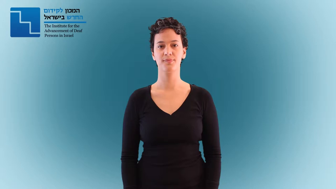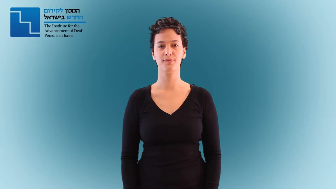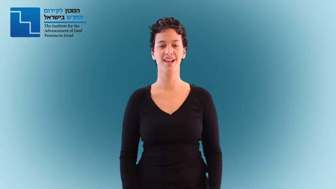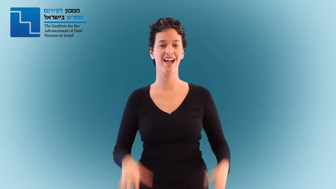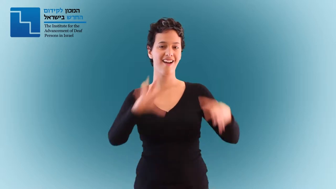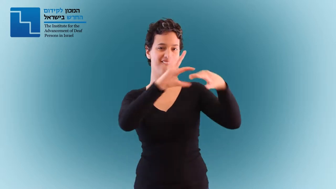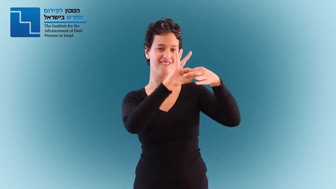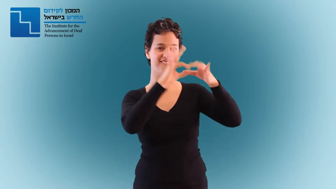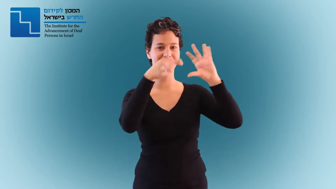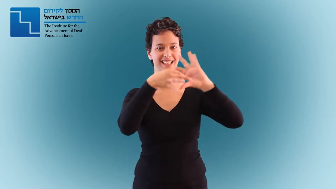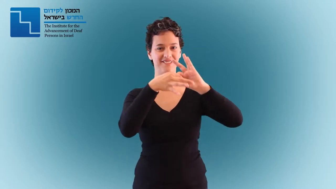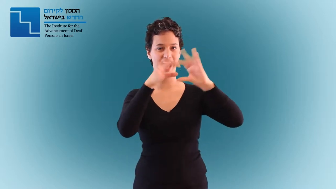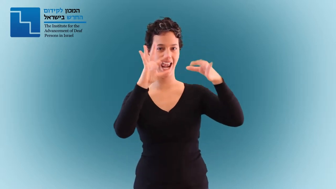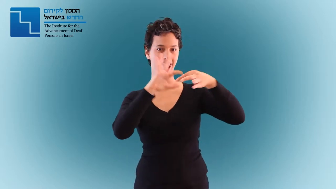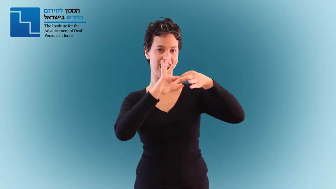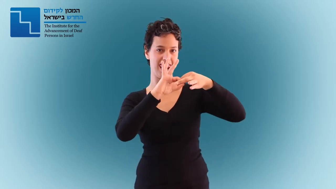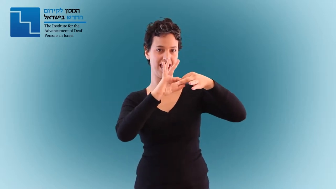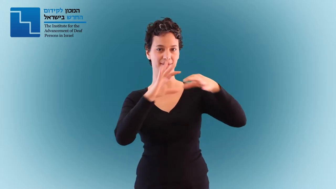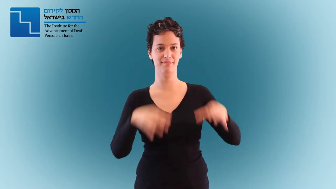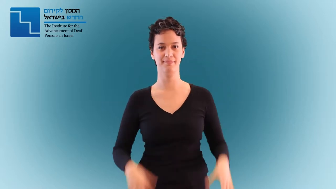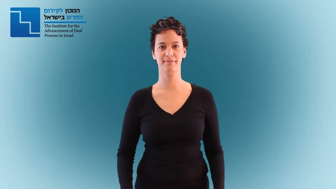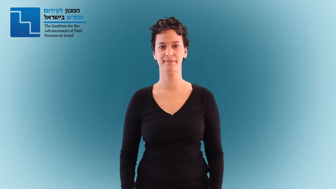פסטיבל